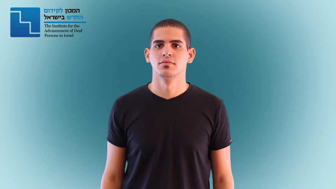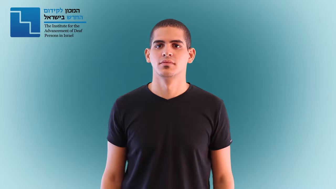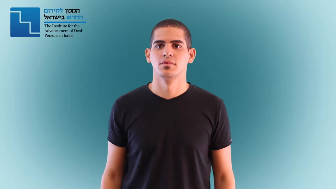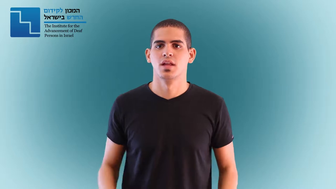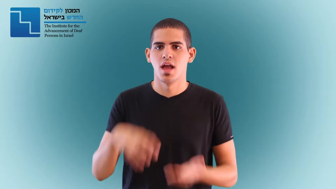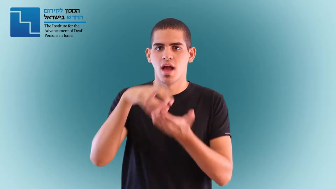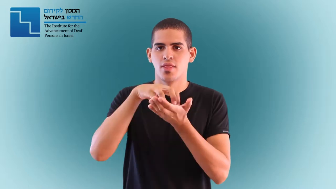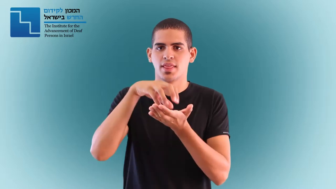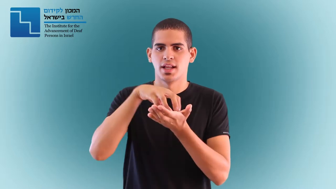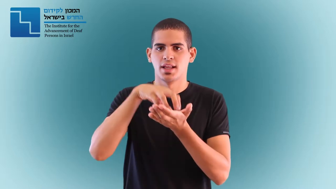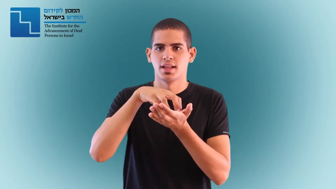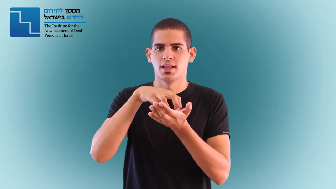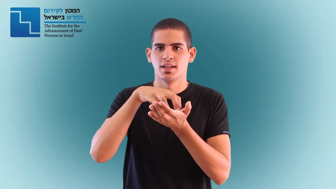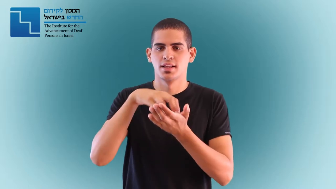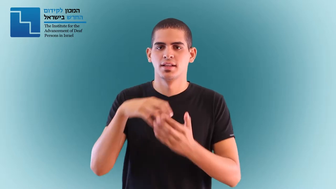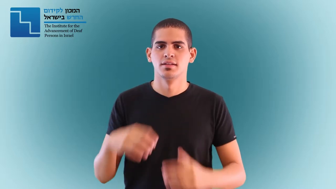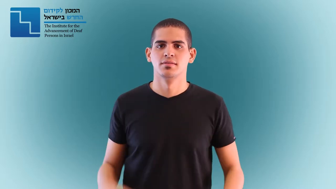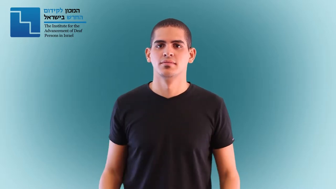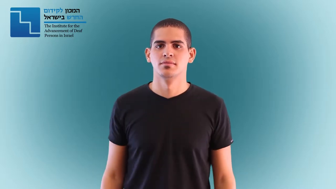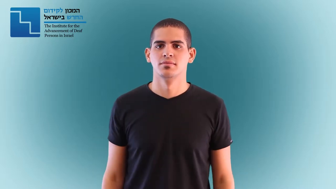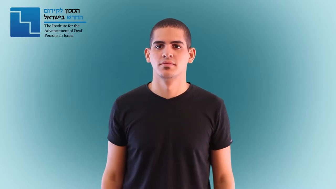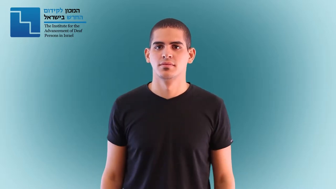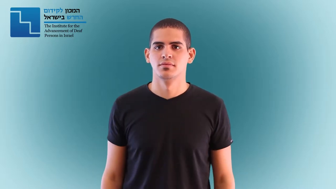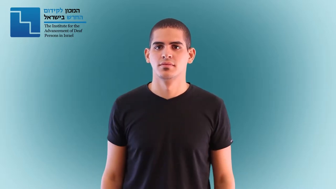אתר